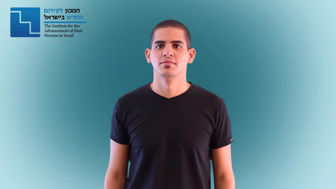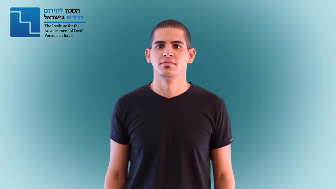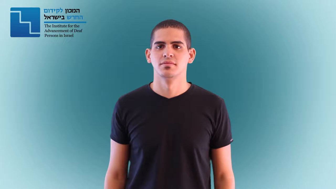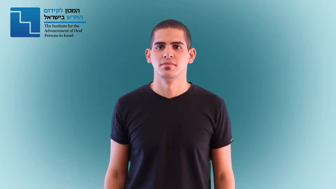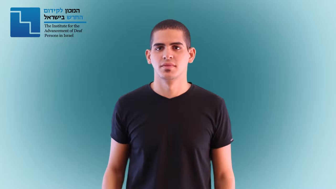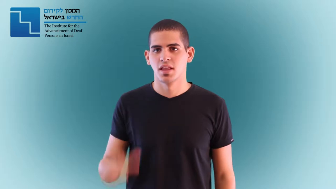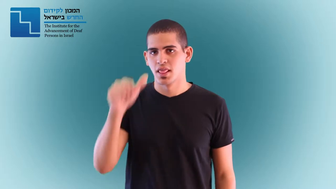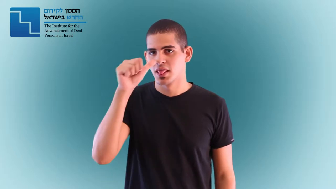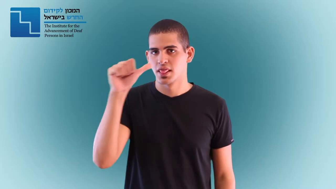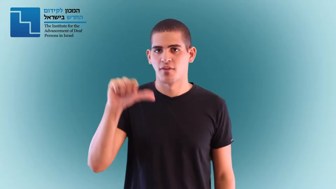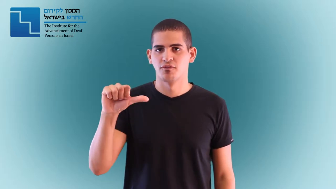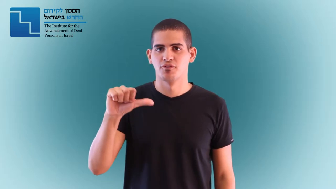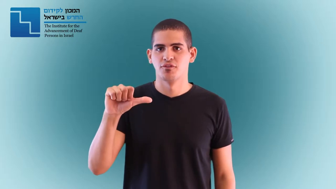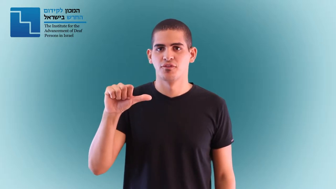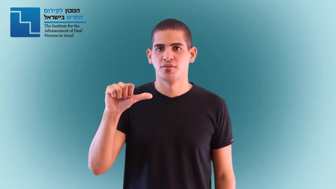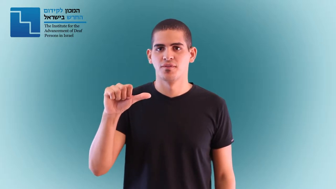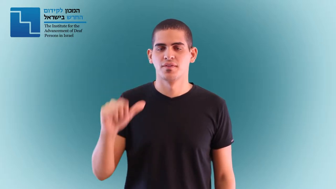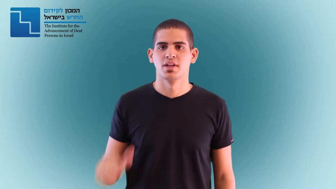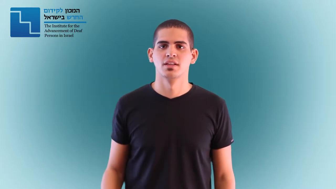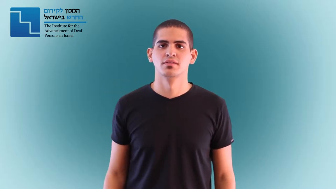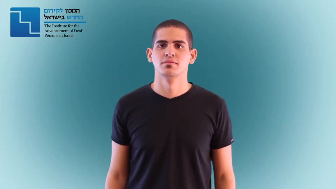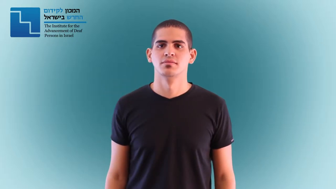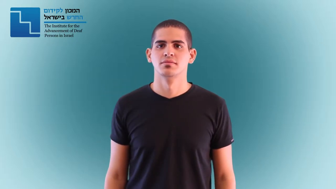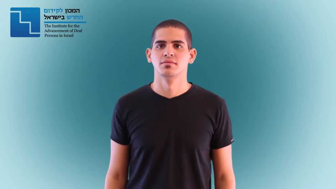נפט